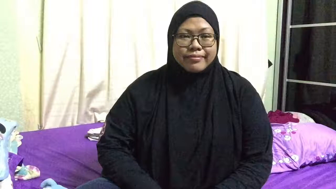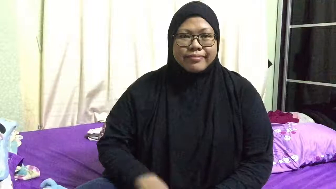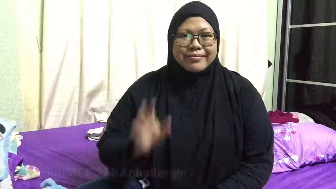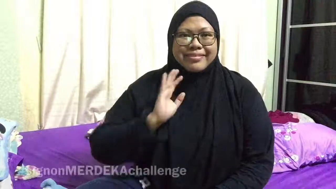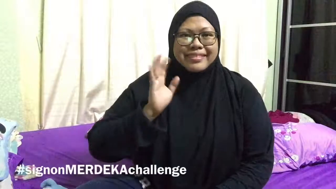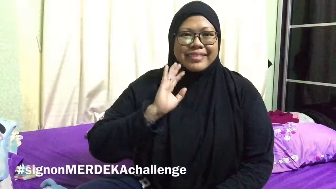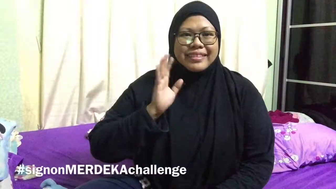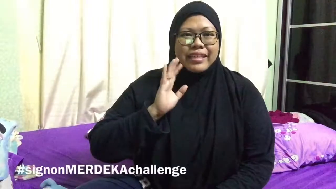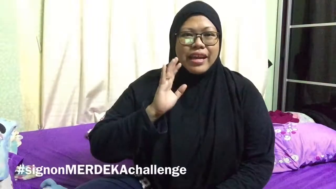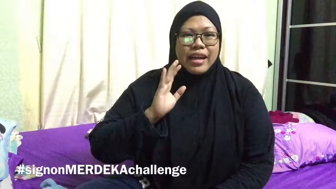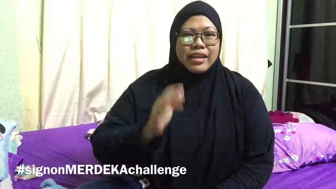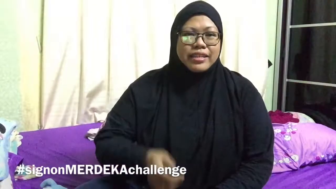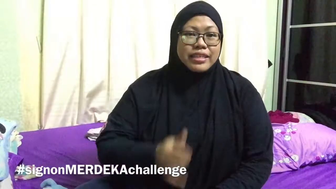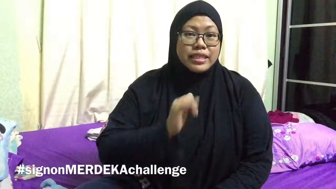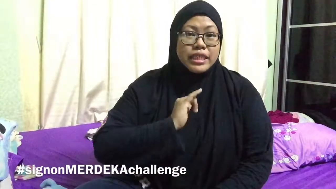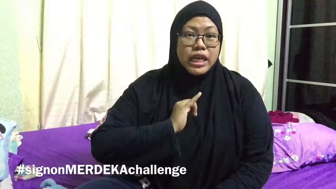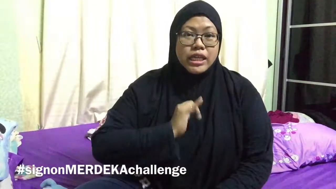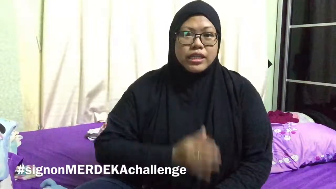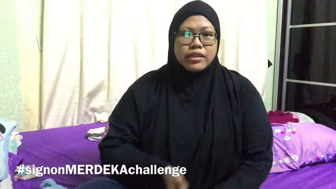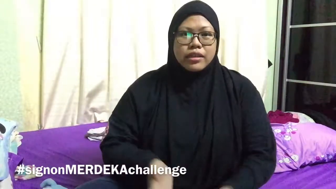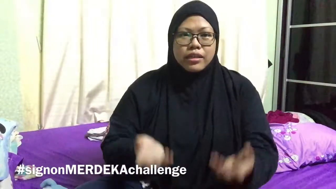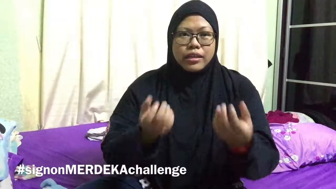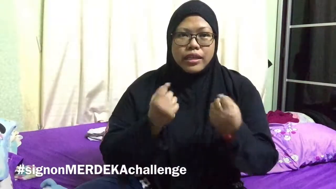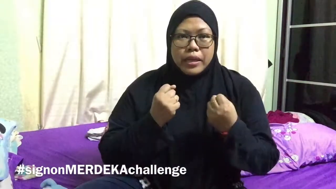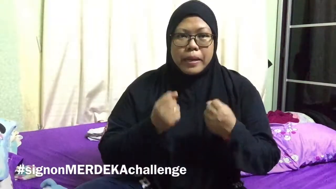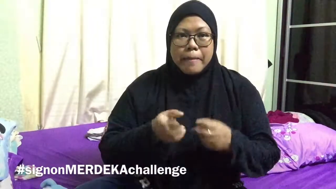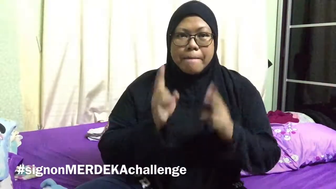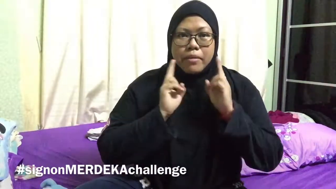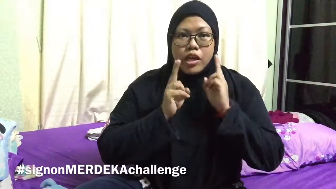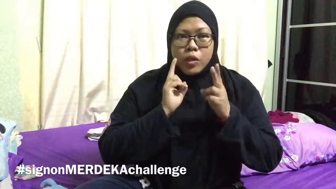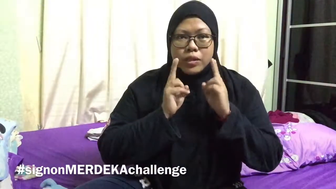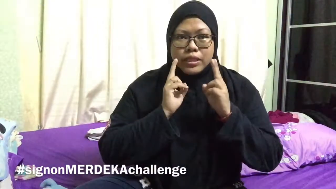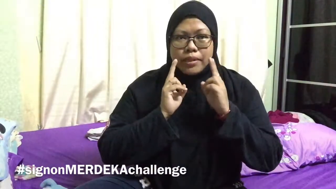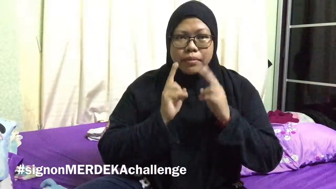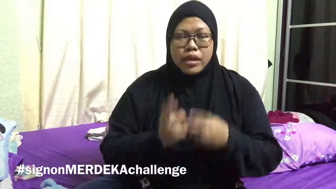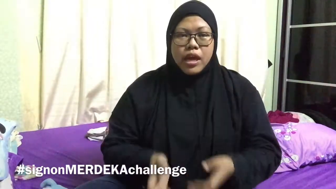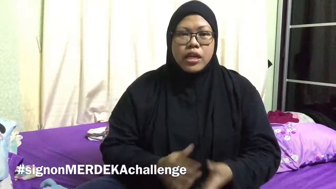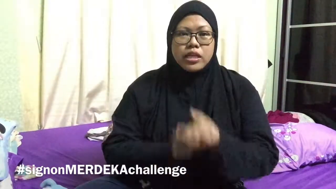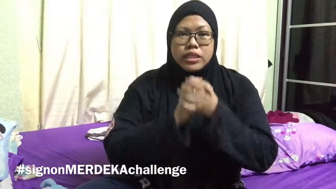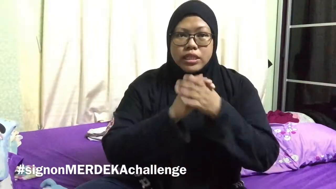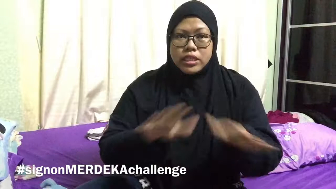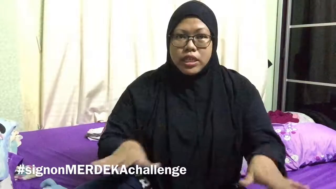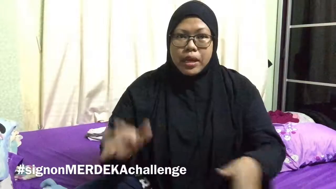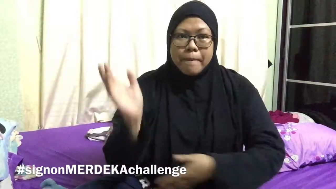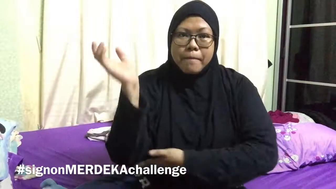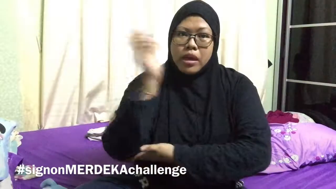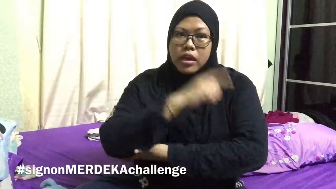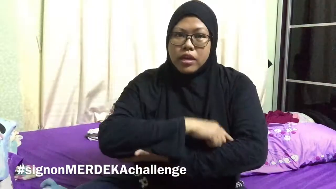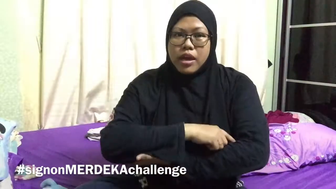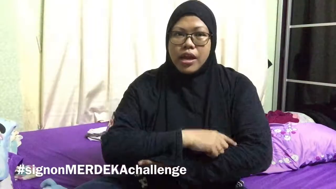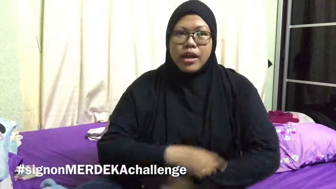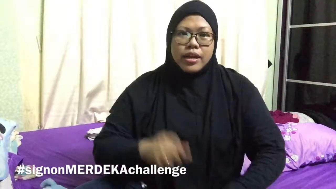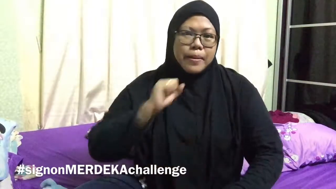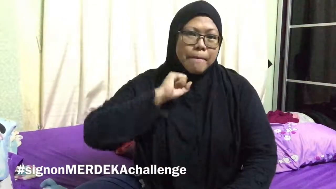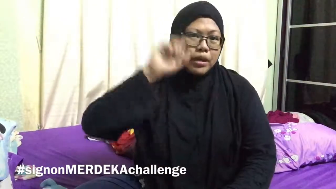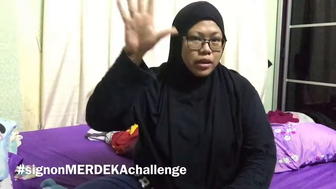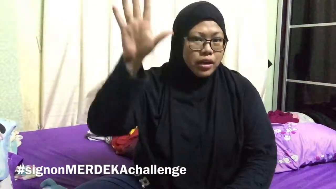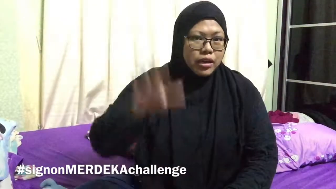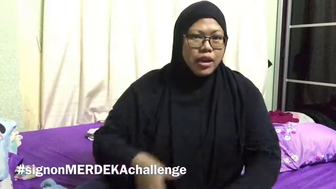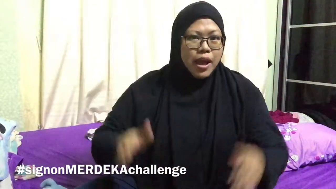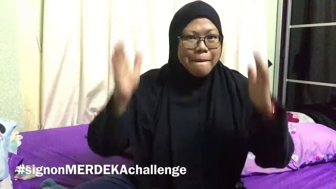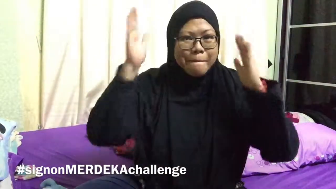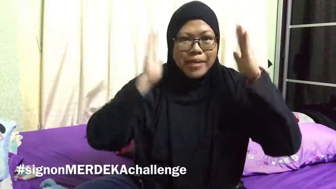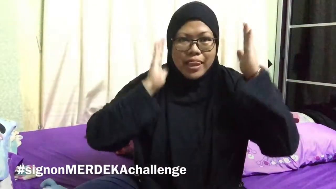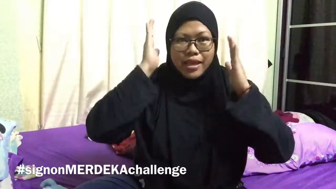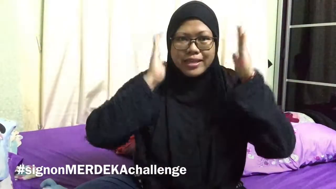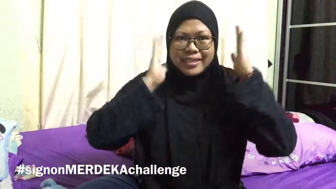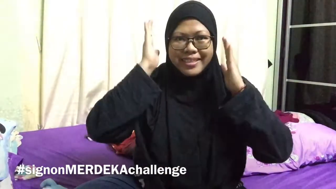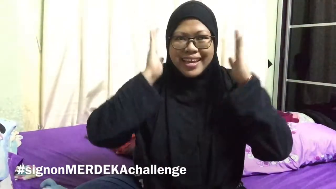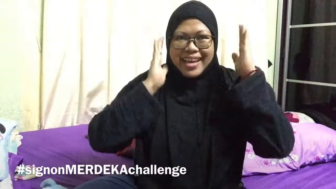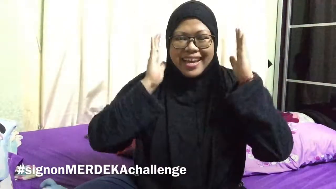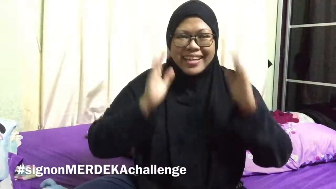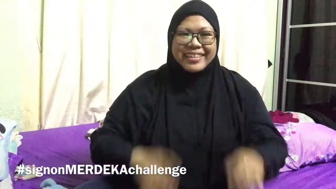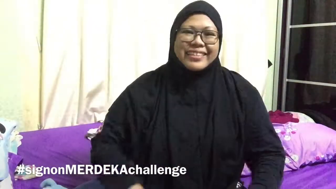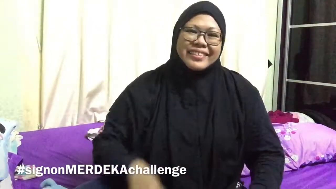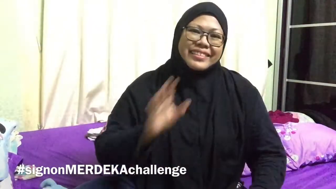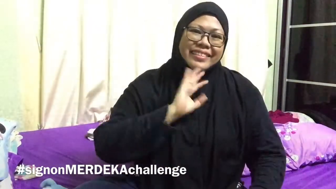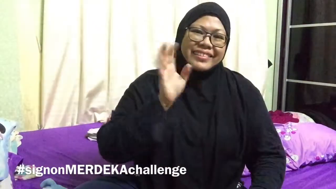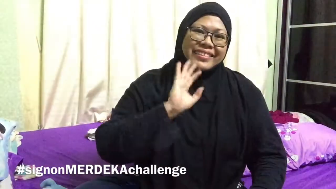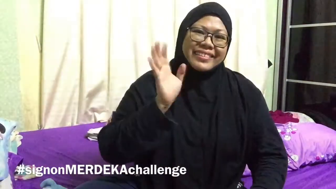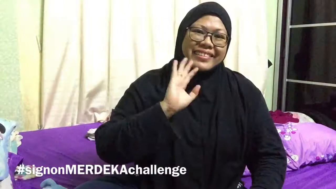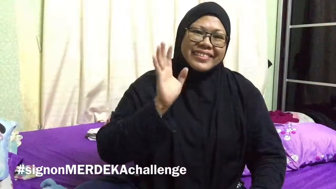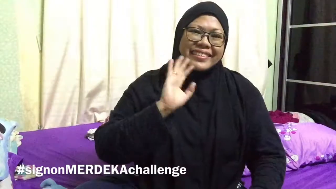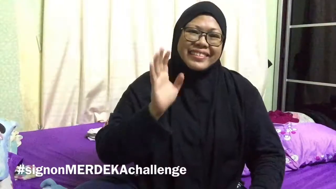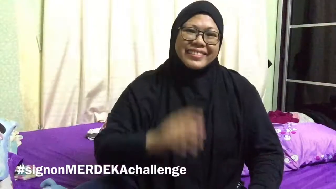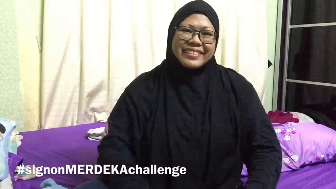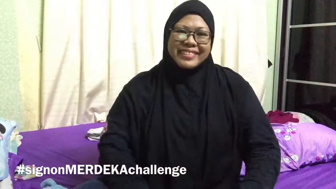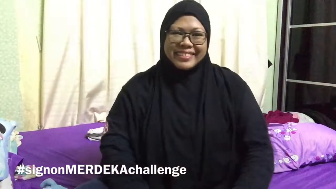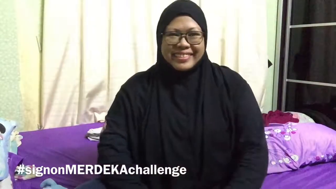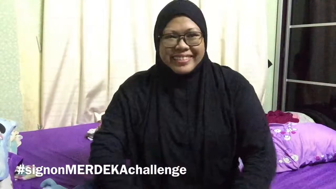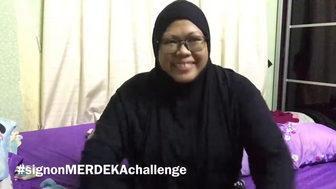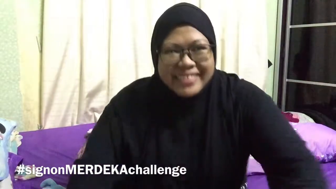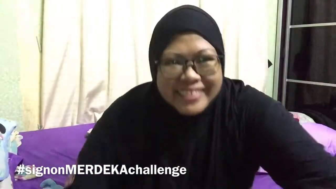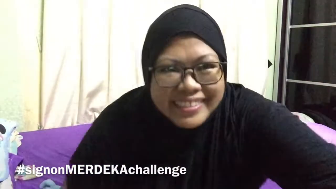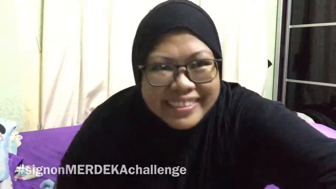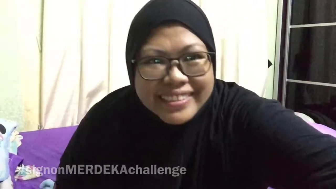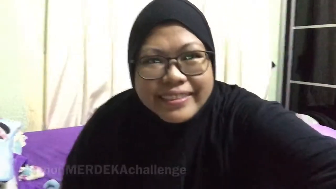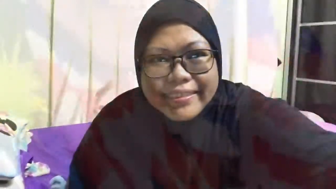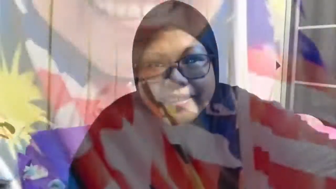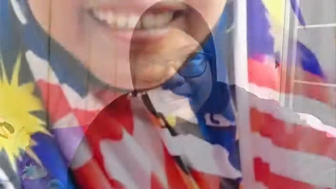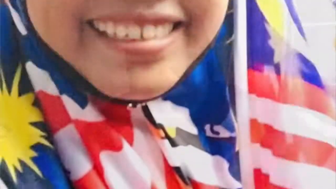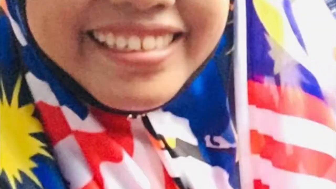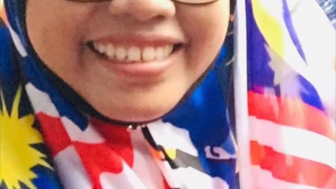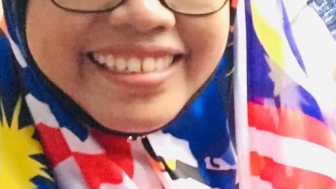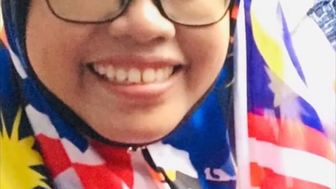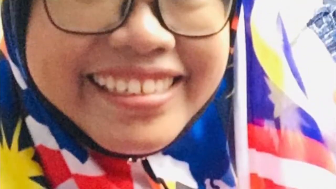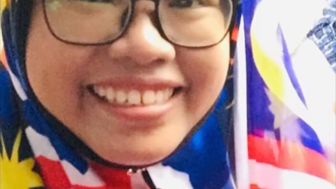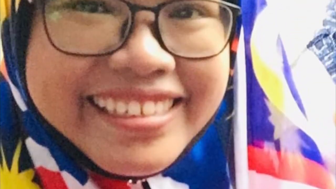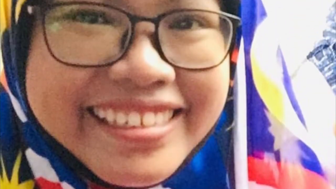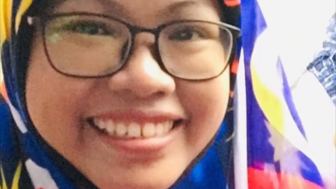SELAMAT HARI MERDEKA